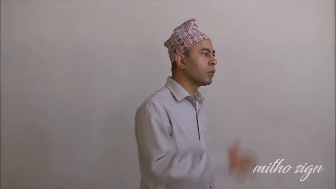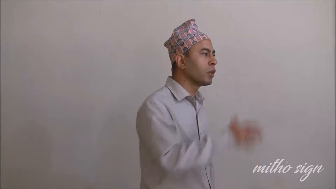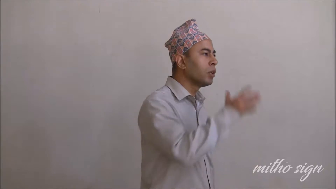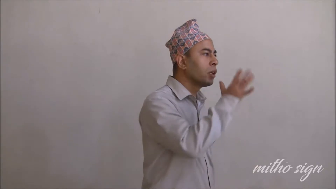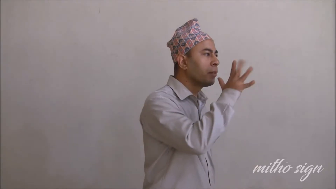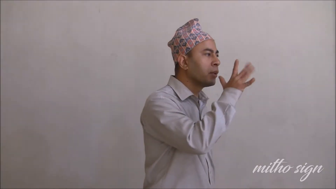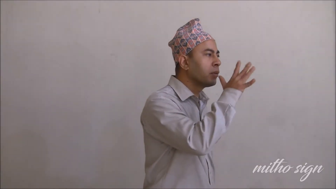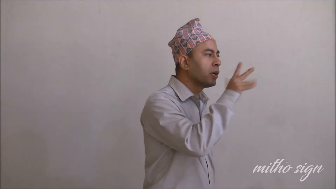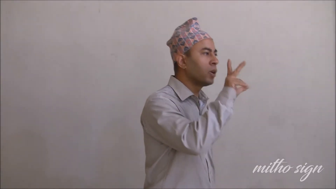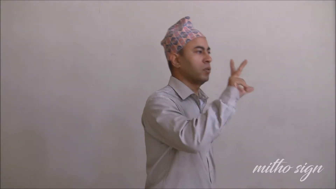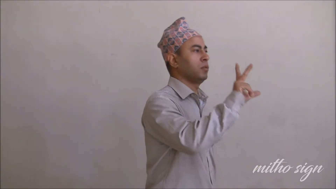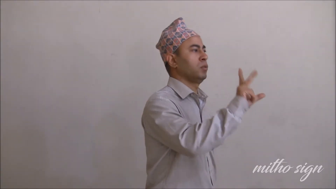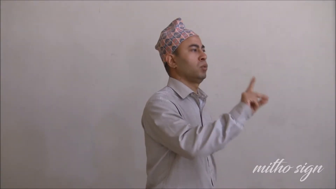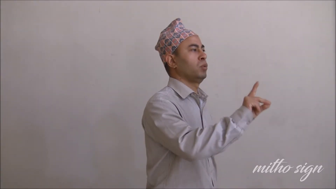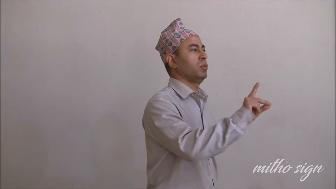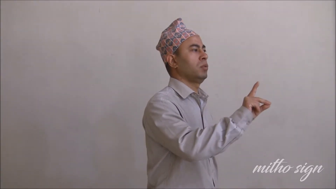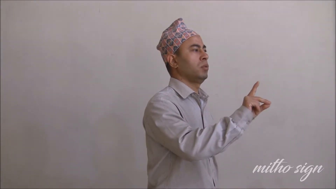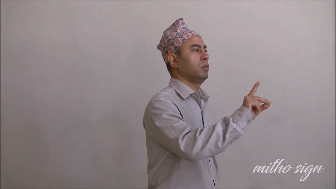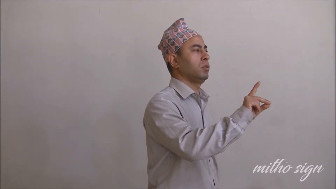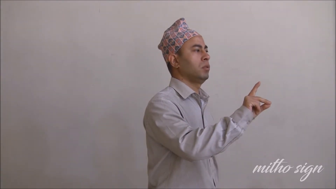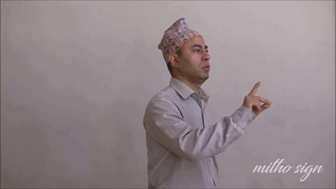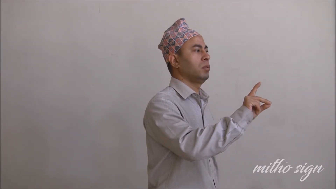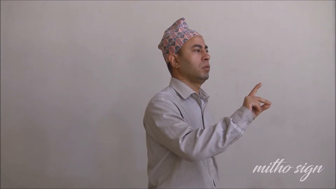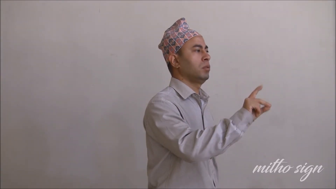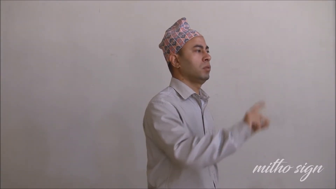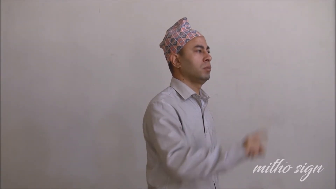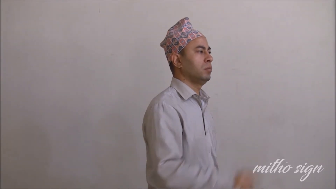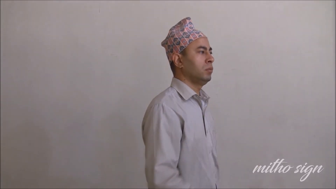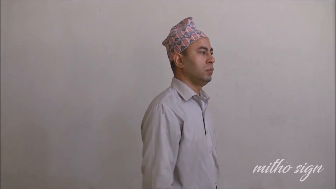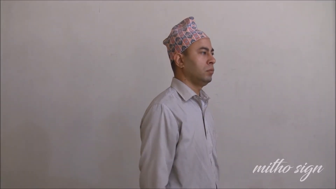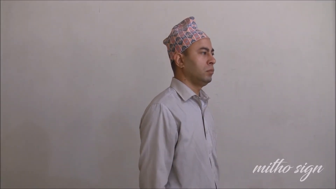सौता